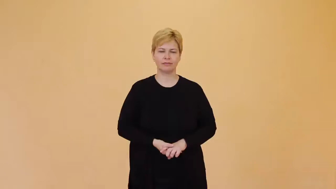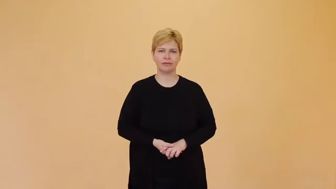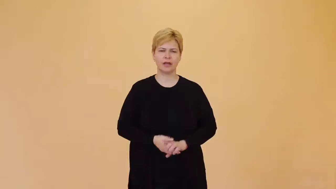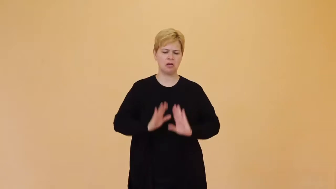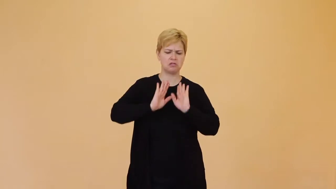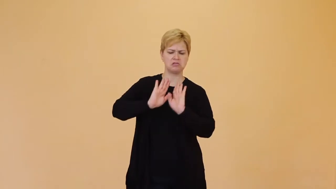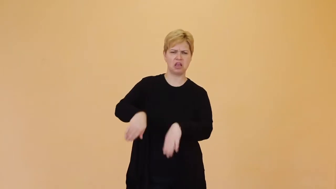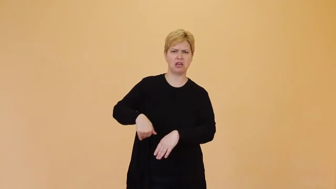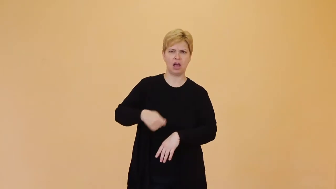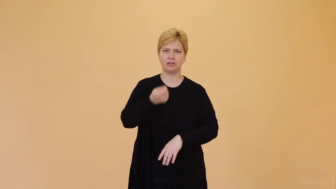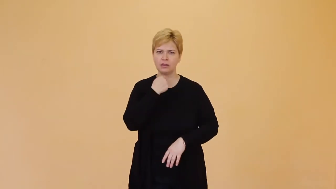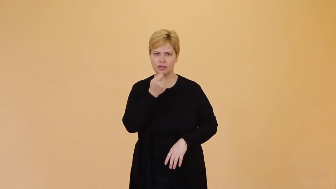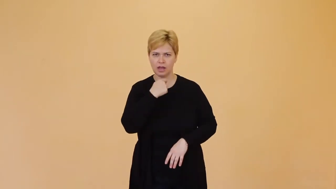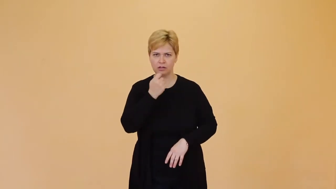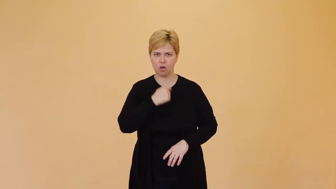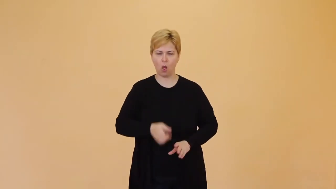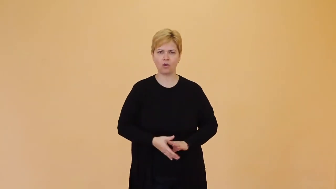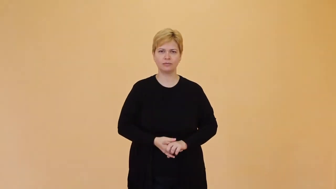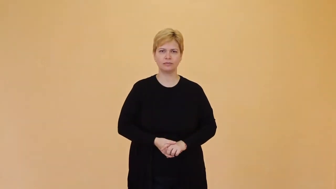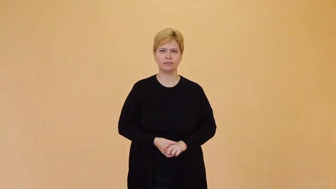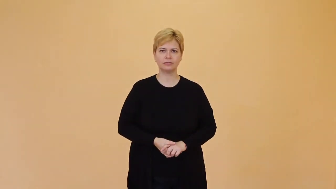nechať jedlo